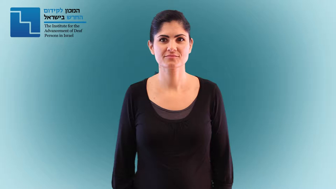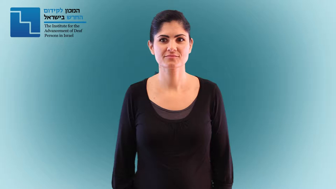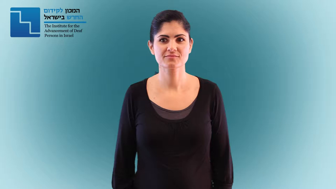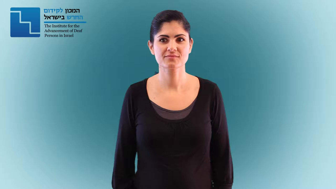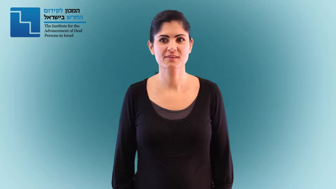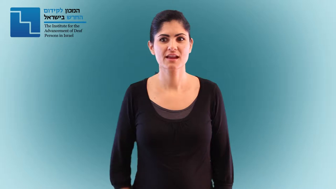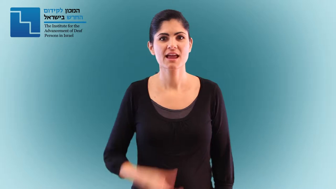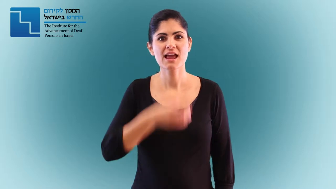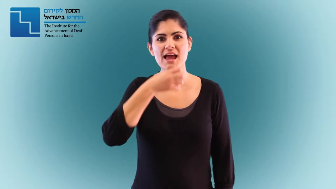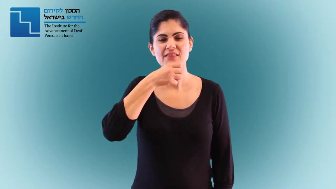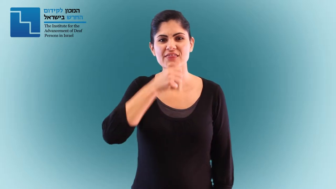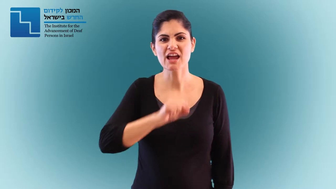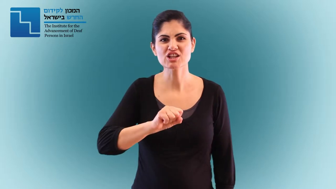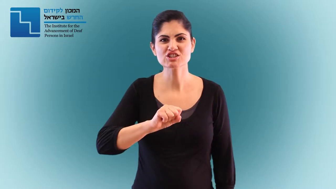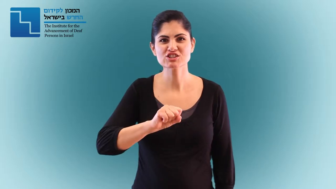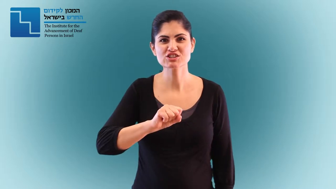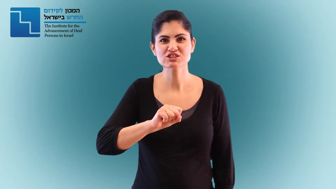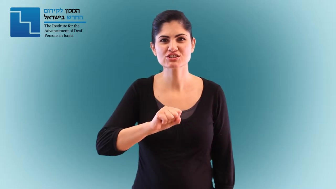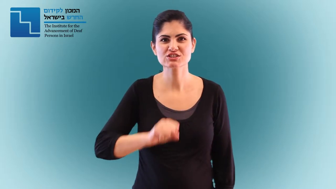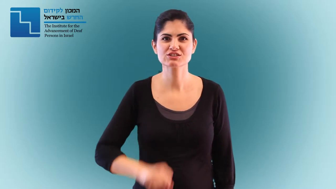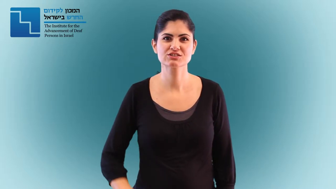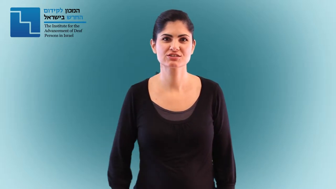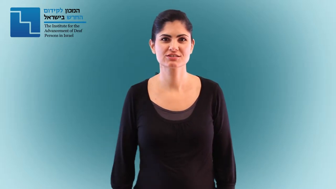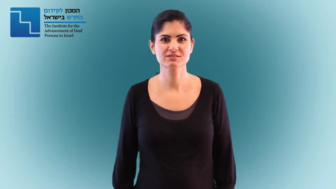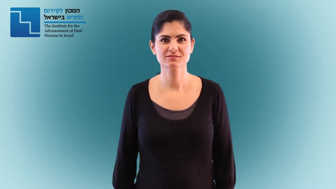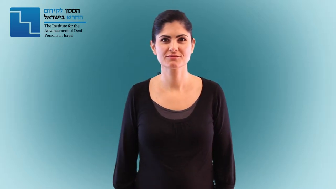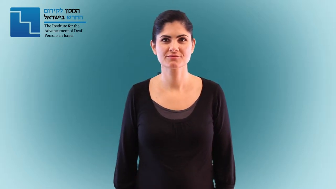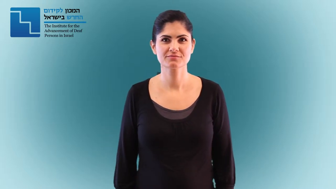תיש